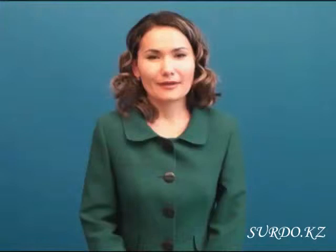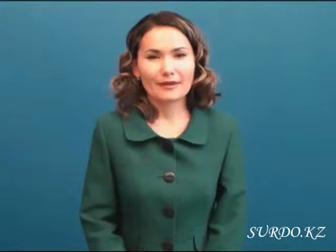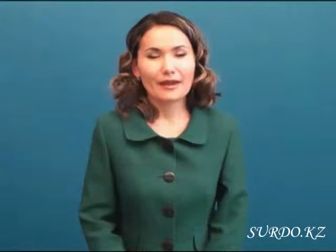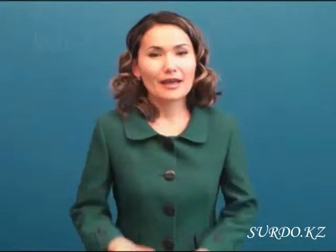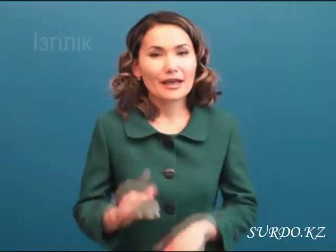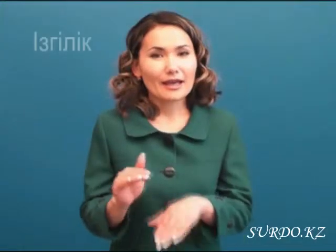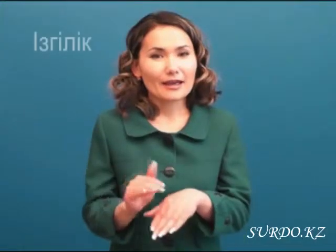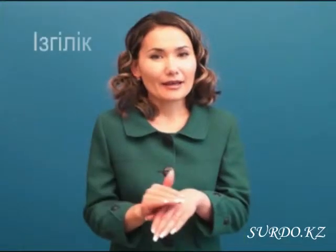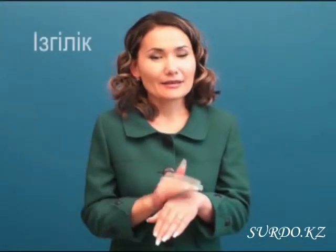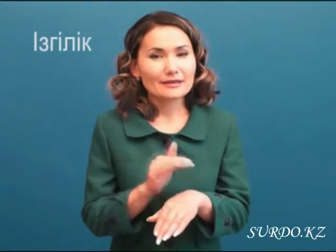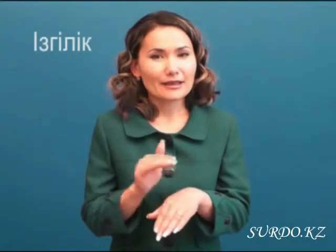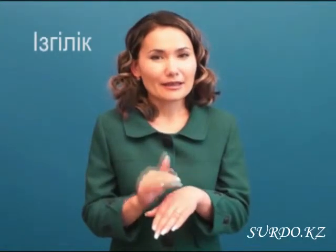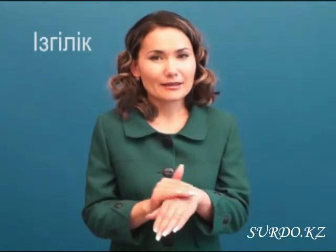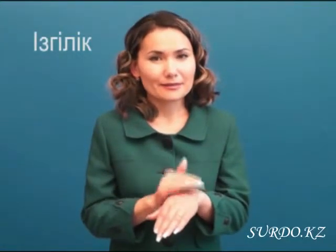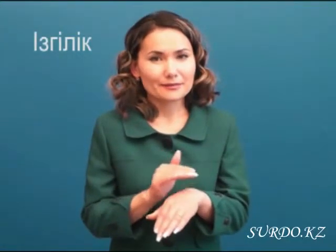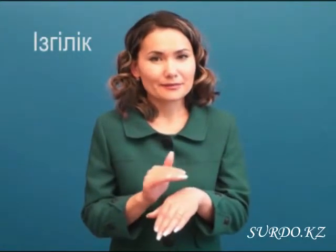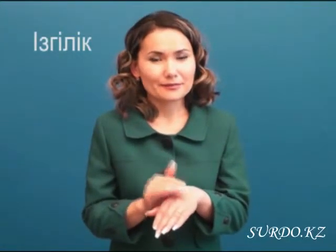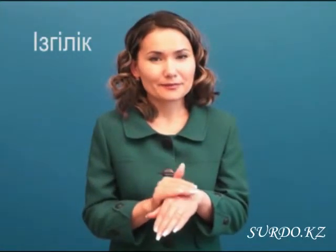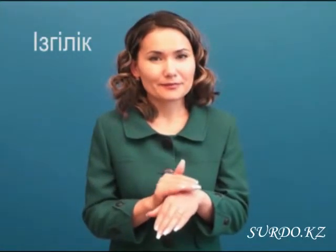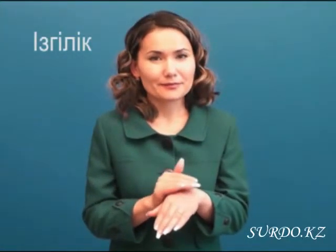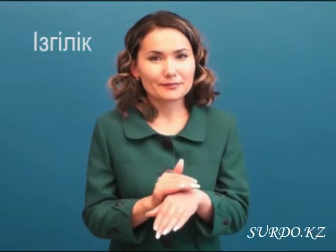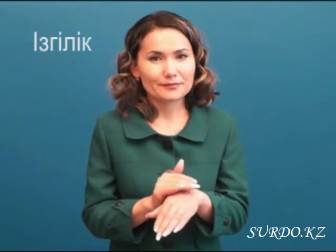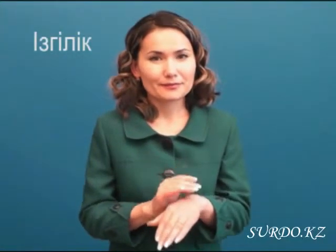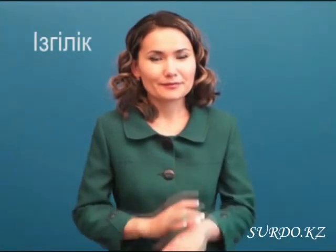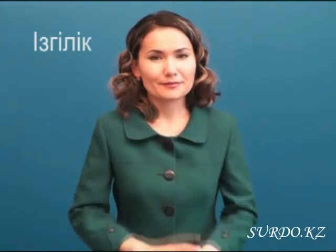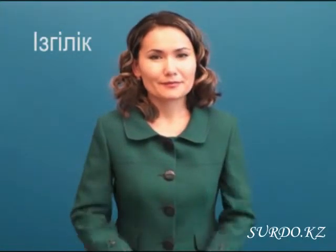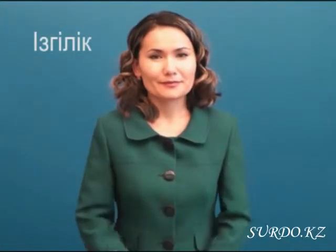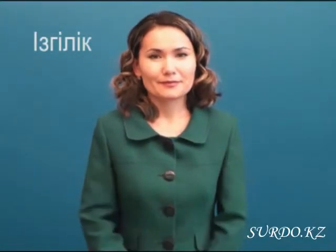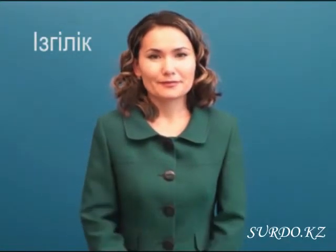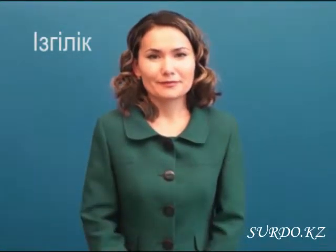Ізгіліқ